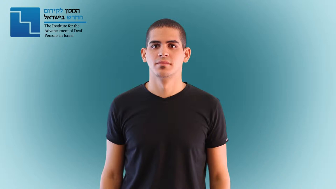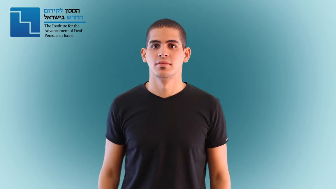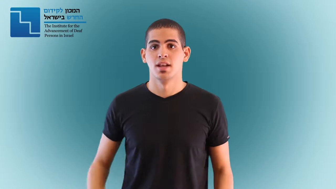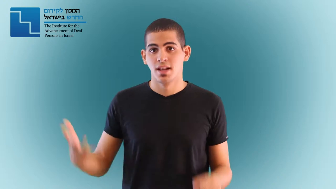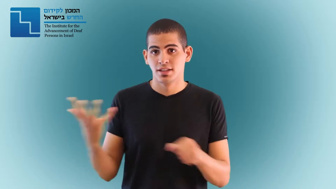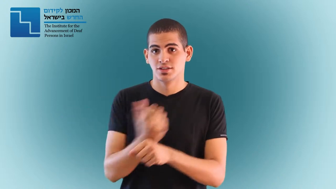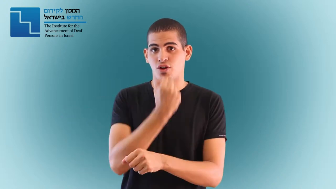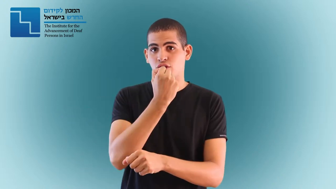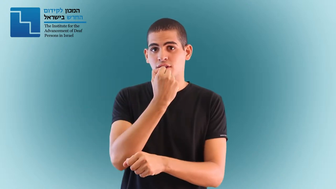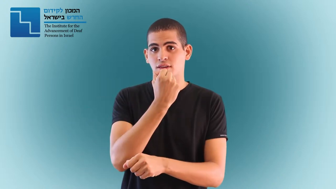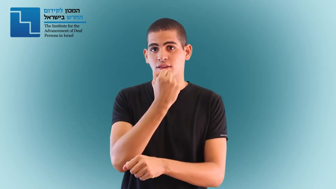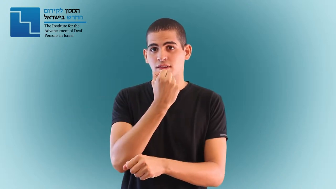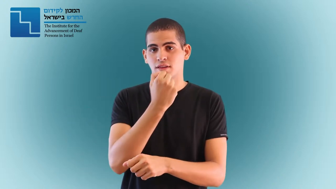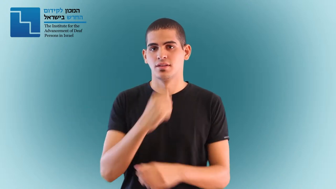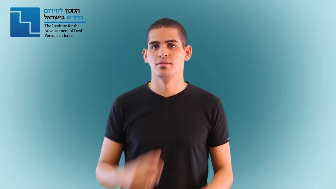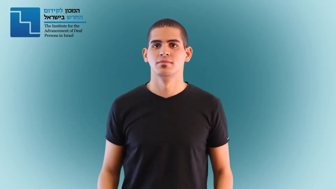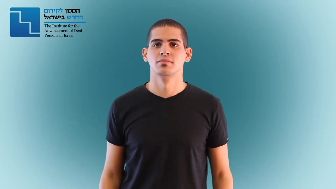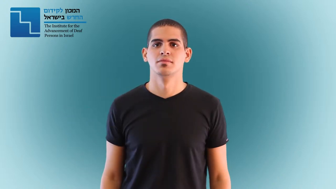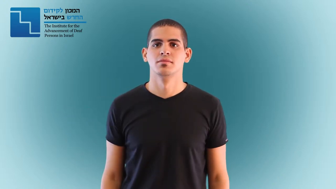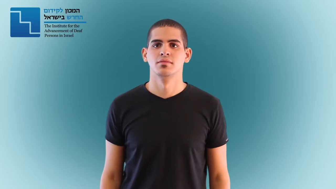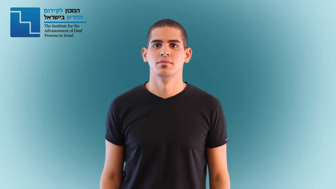לזכות